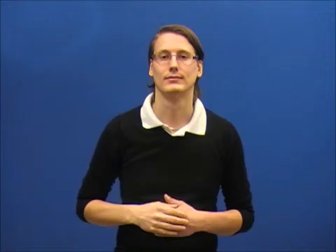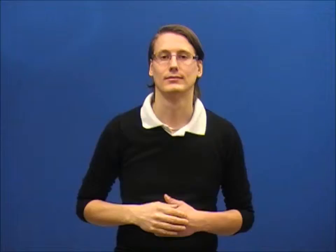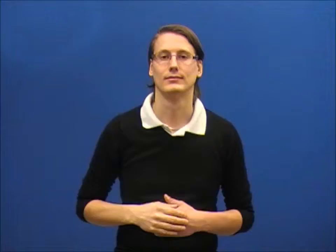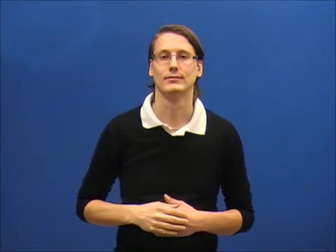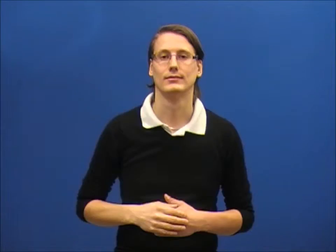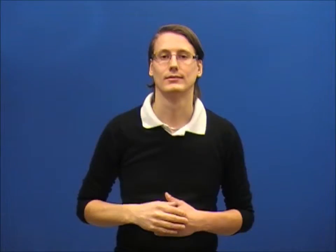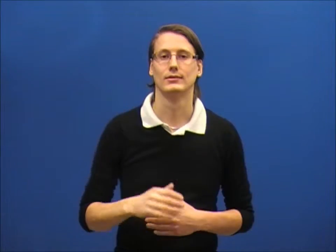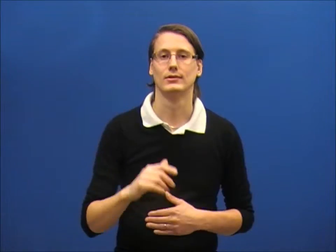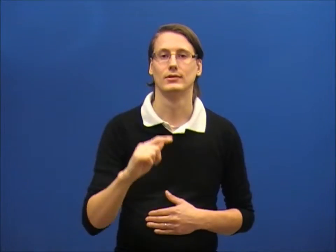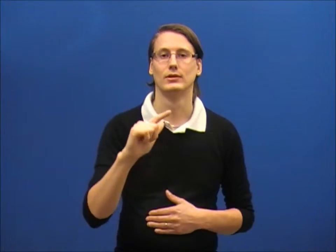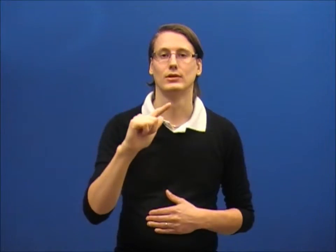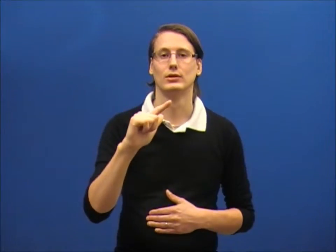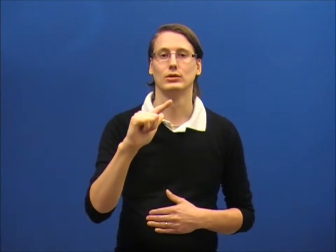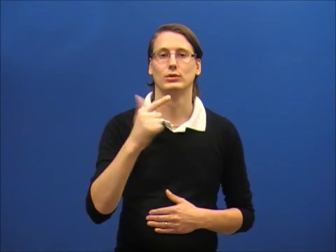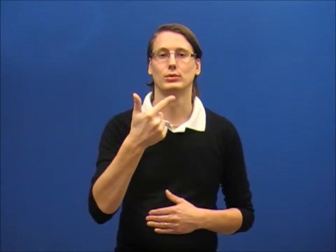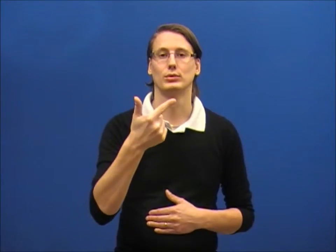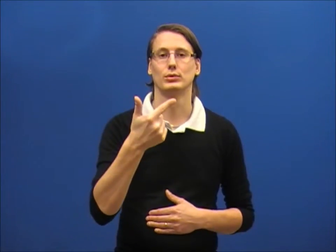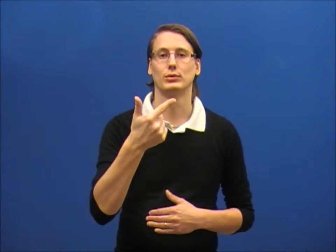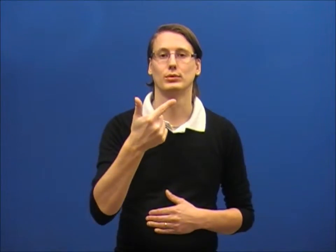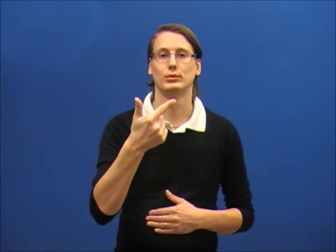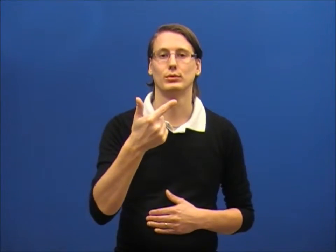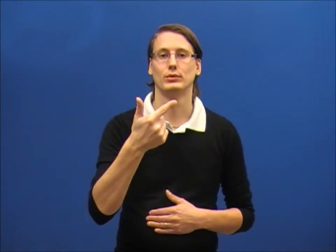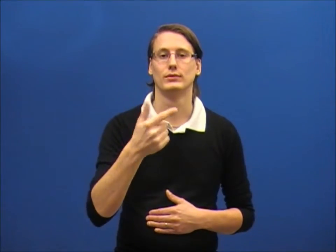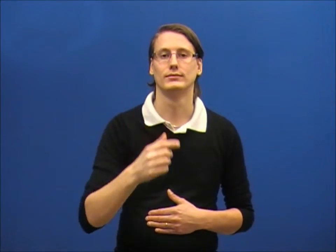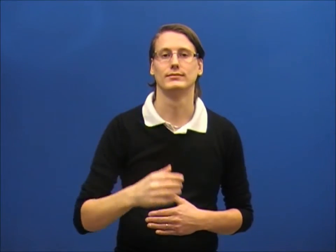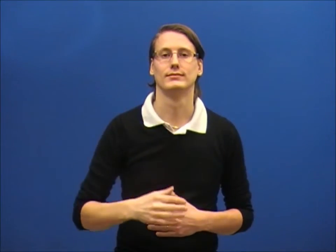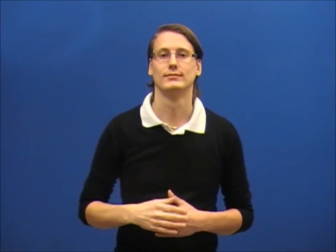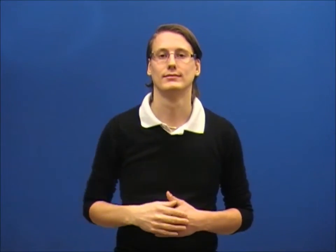KL7